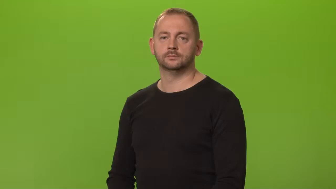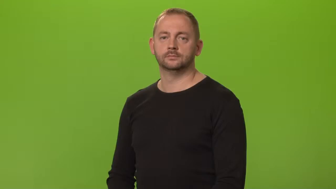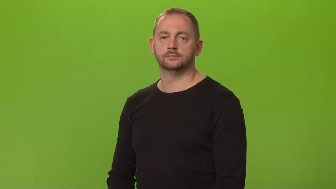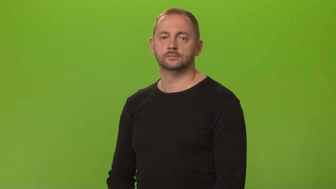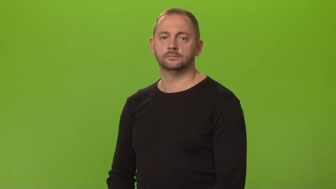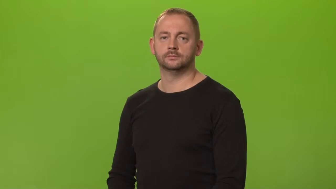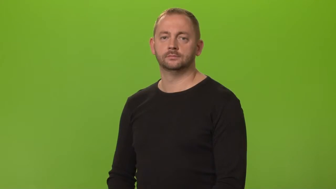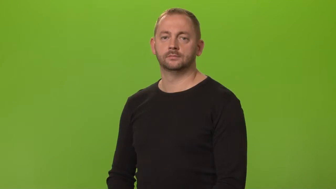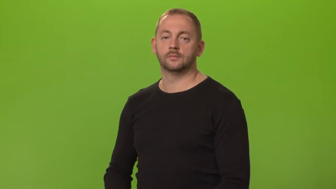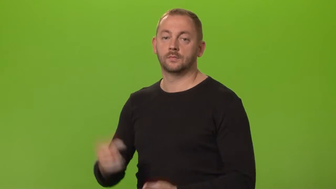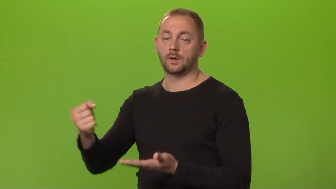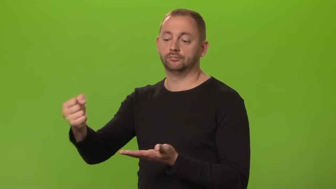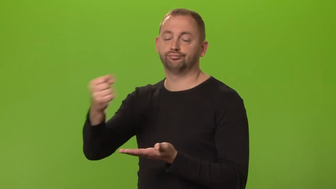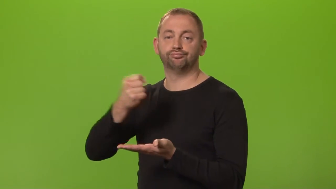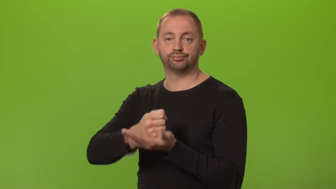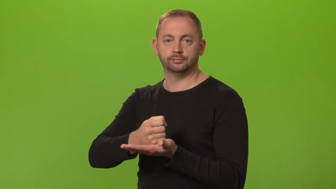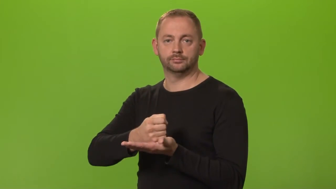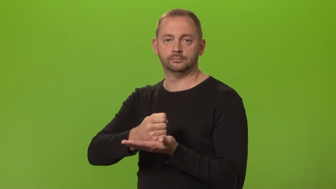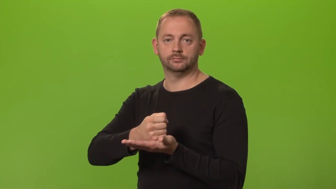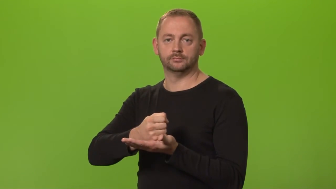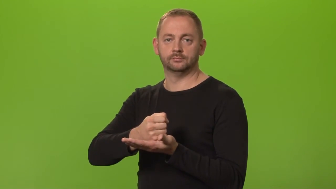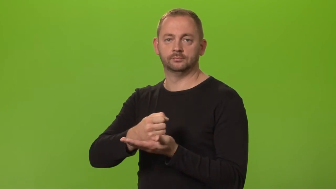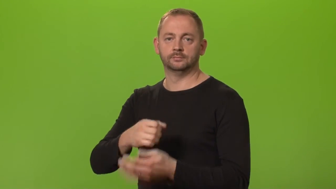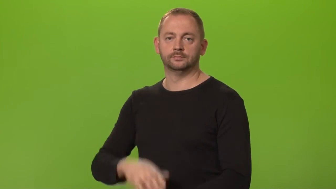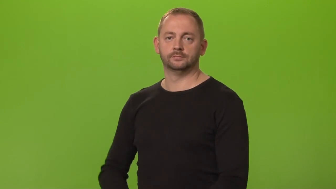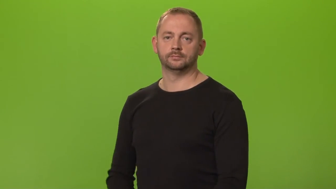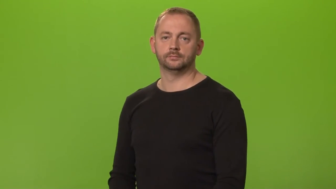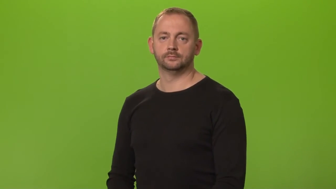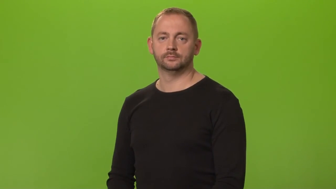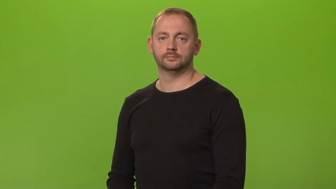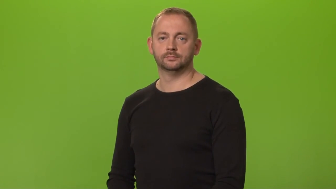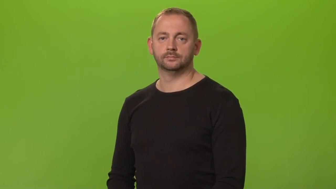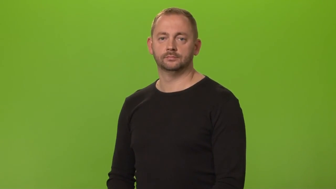8